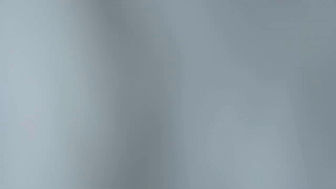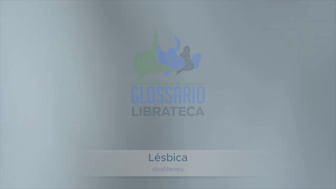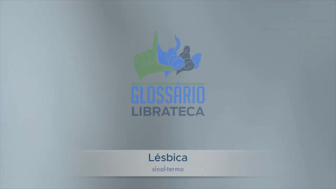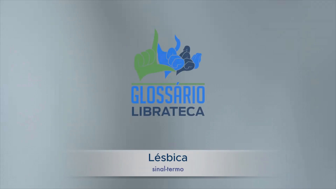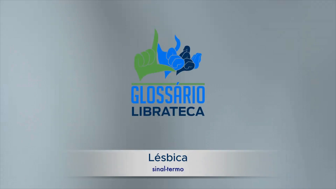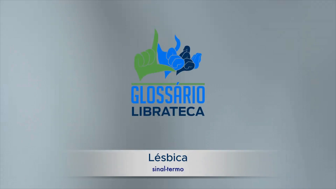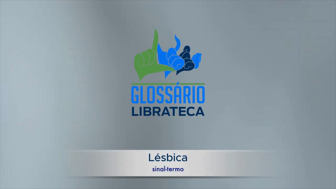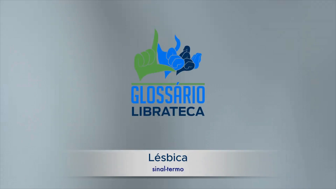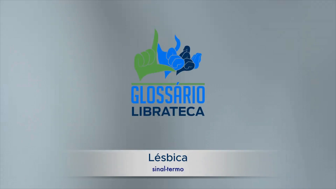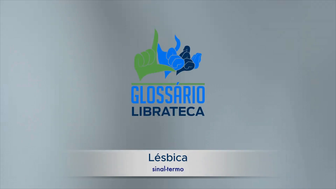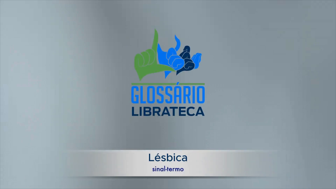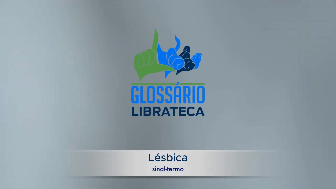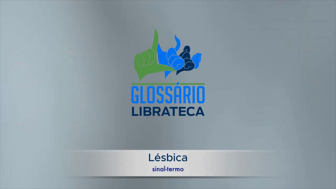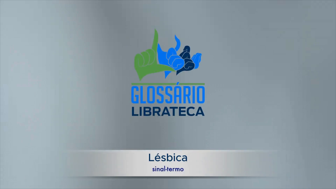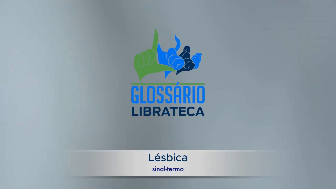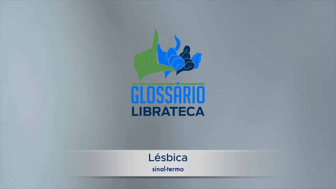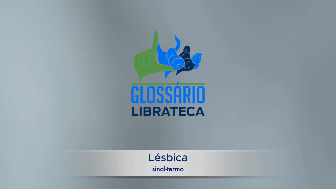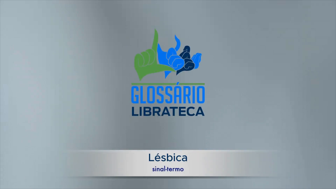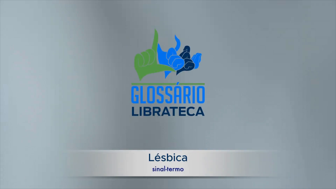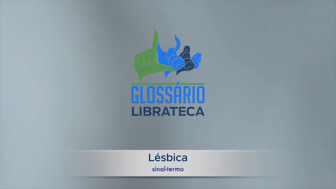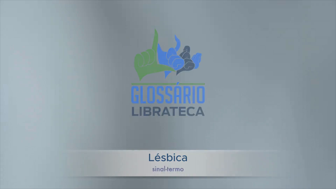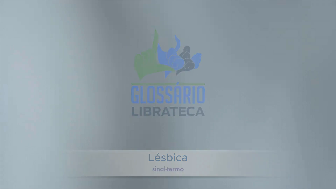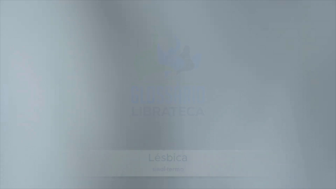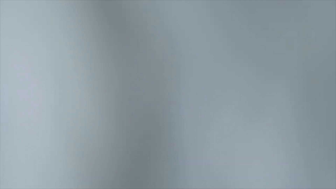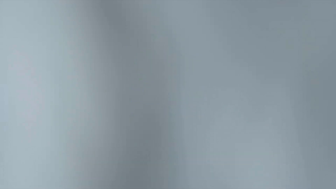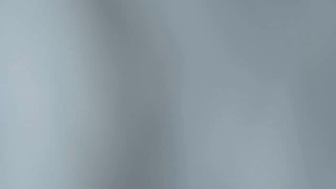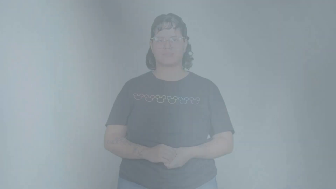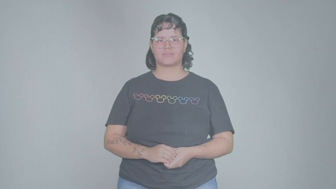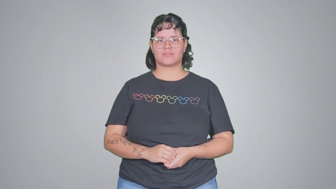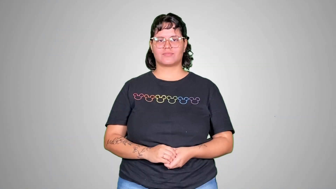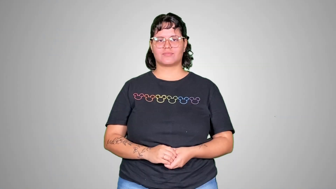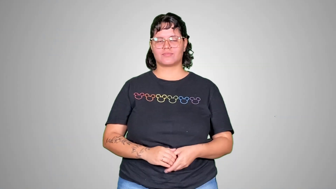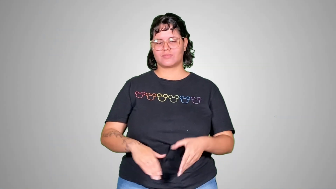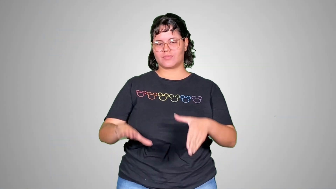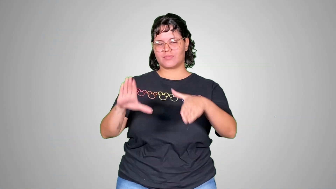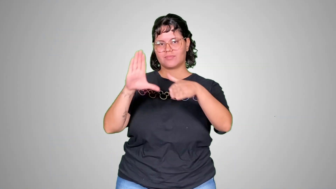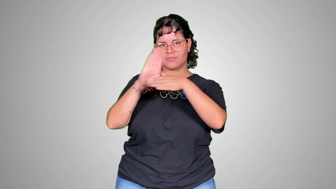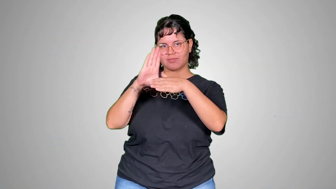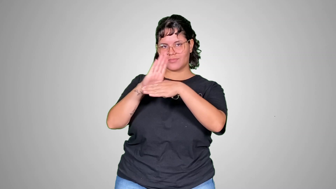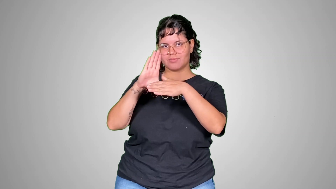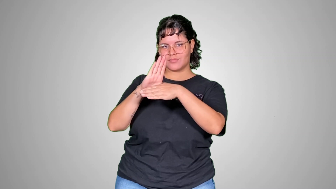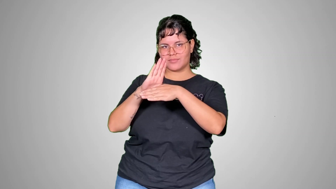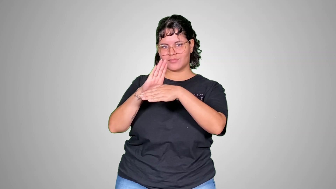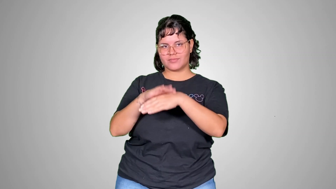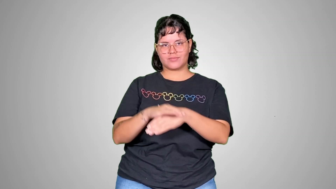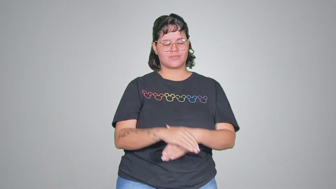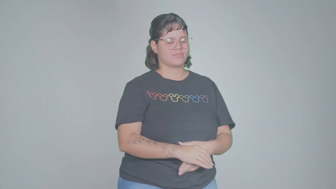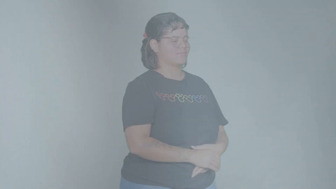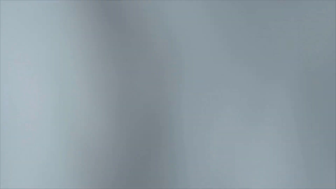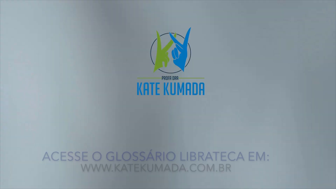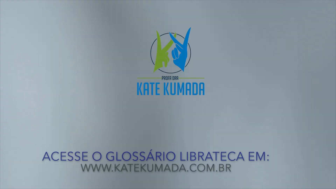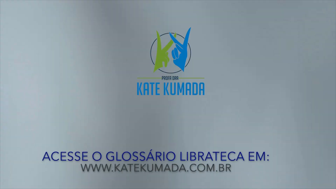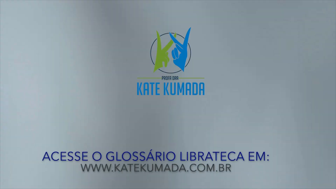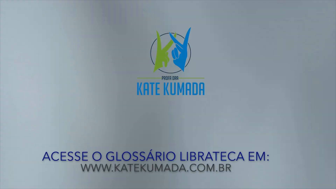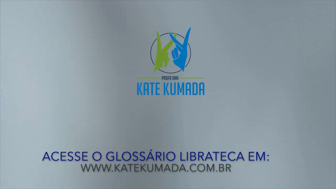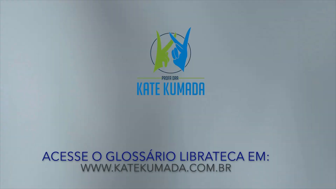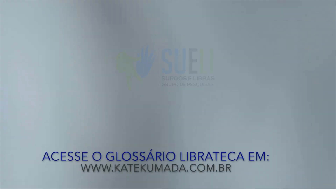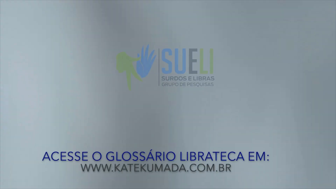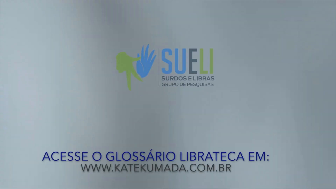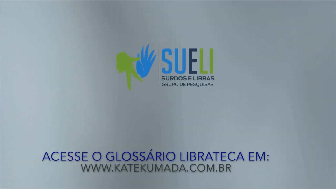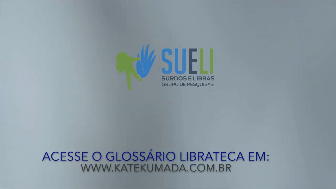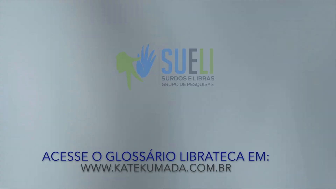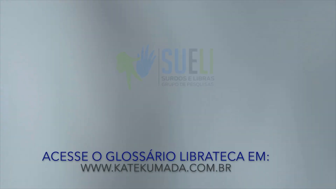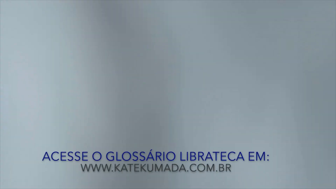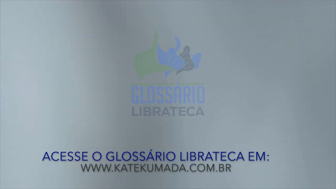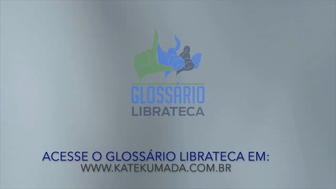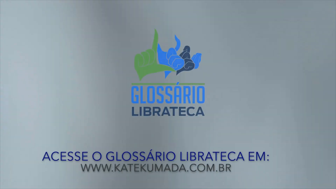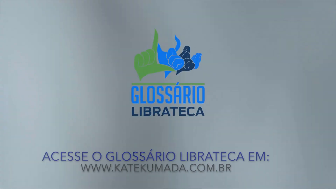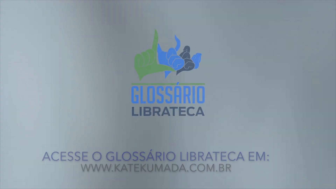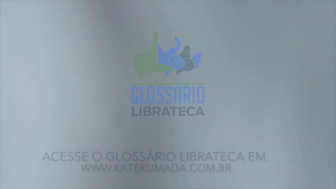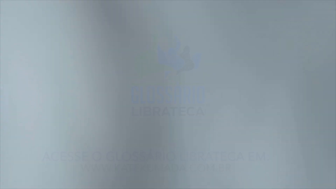Lesbica